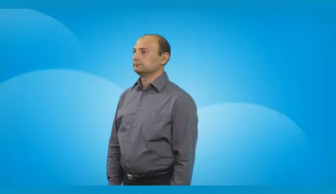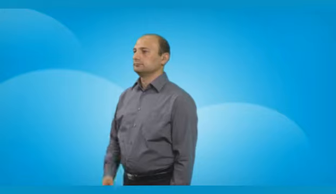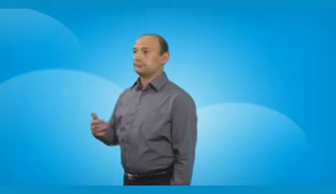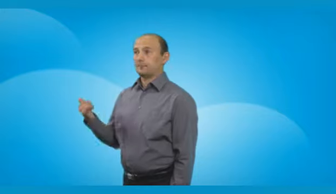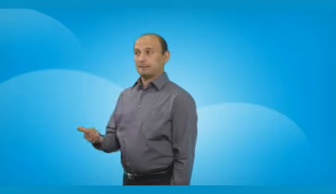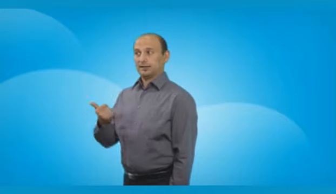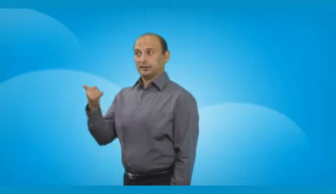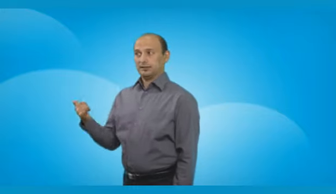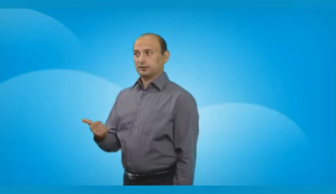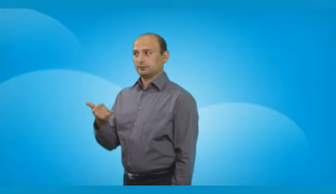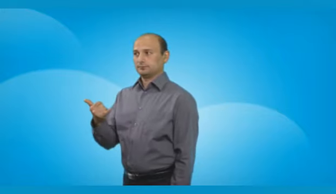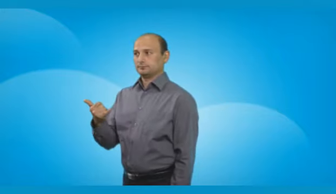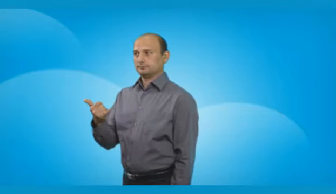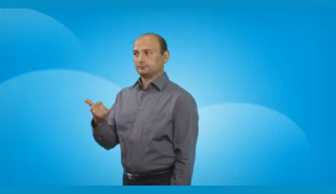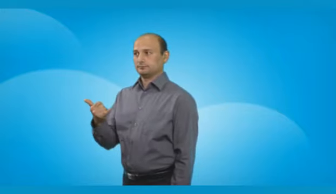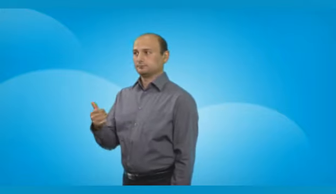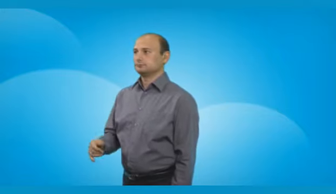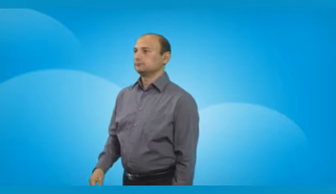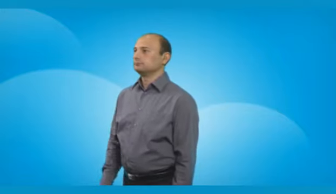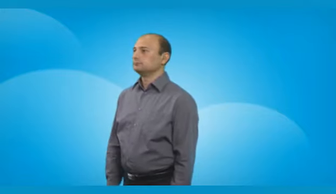Mindig